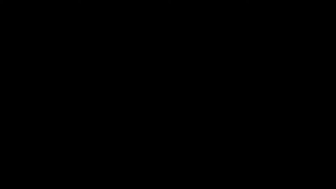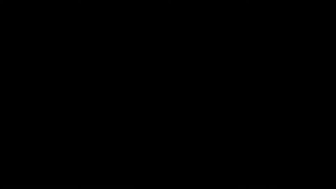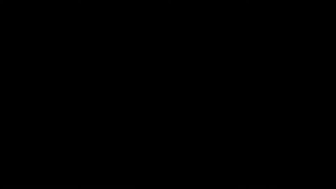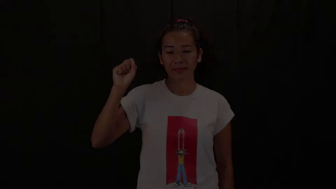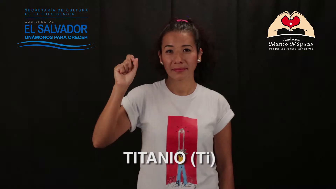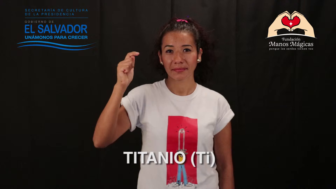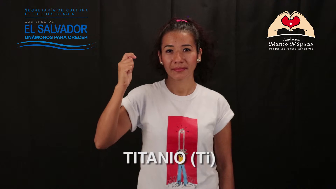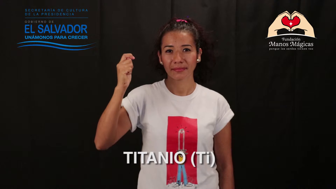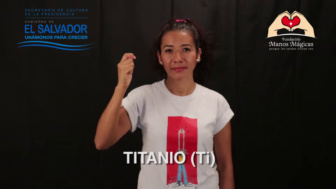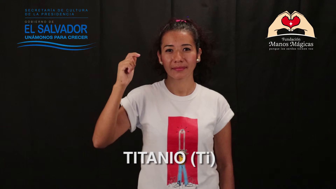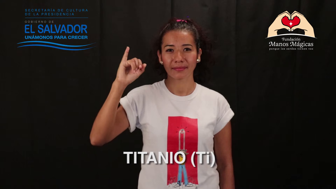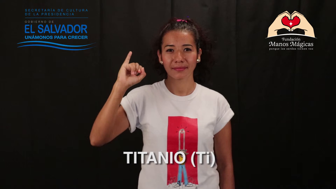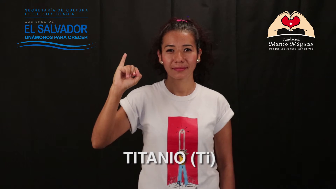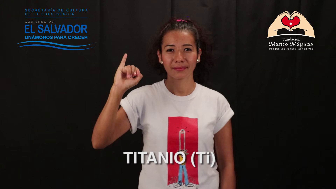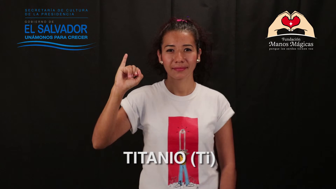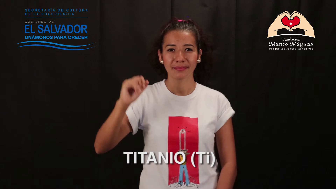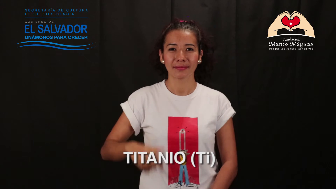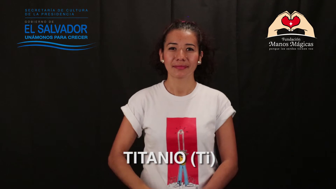TITANIO